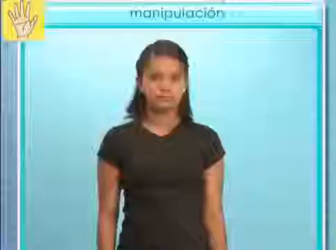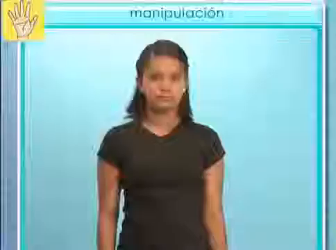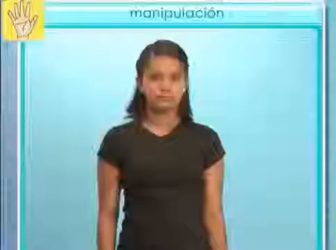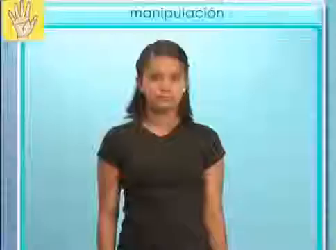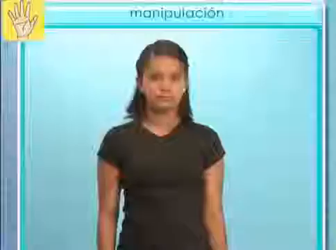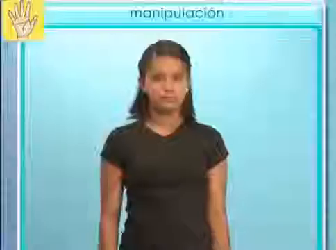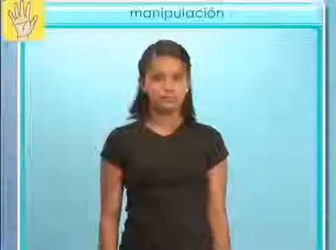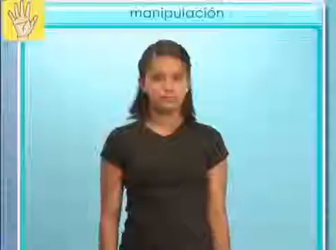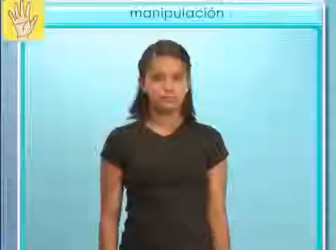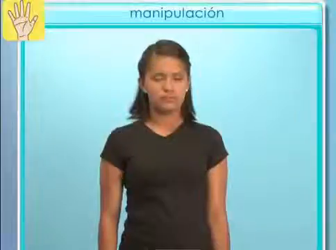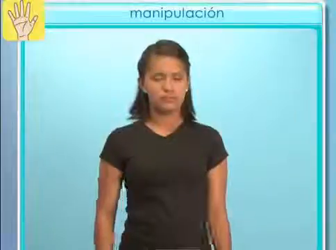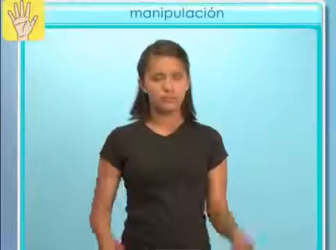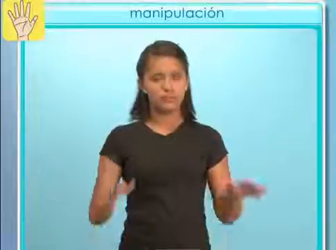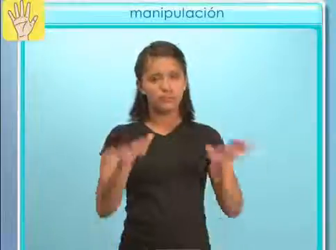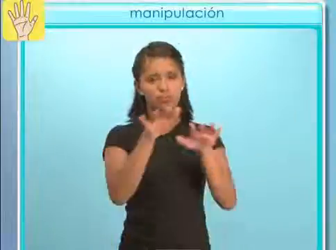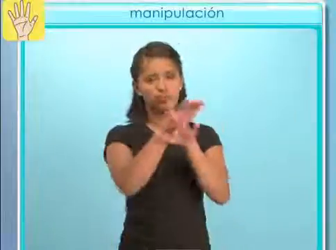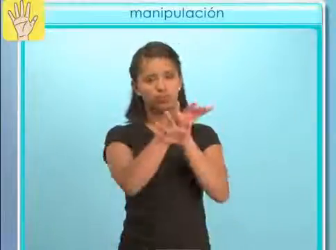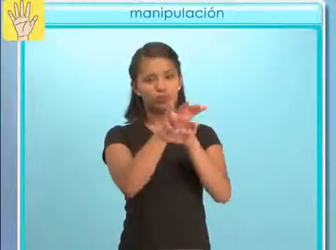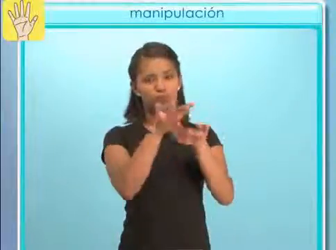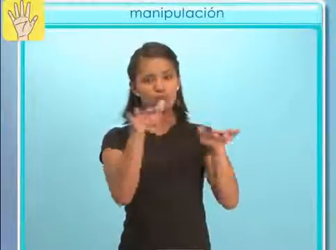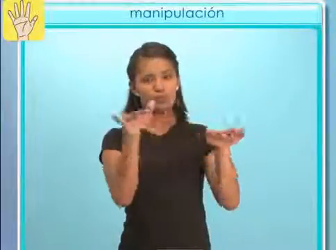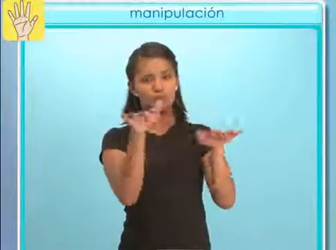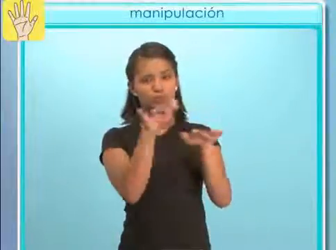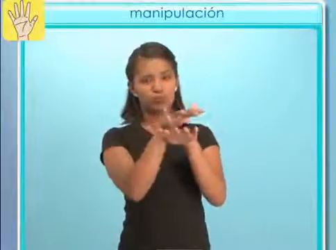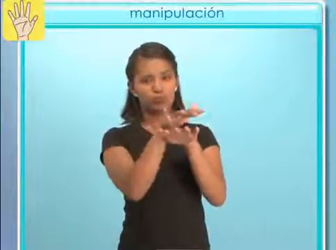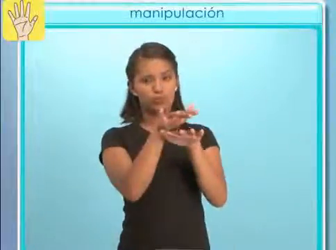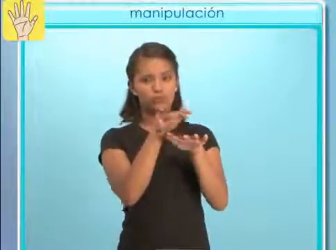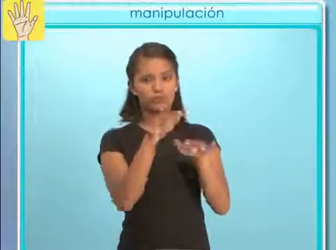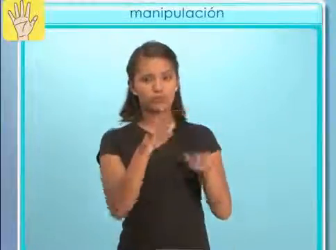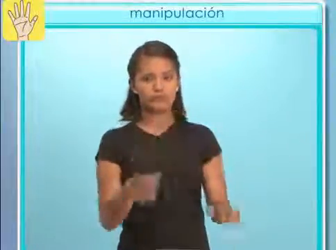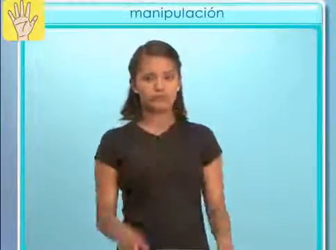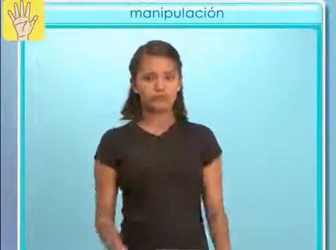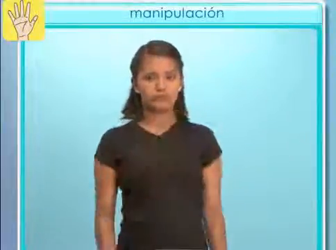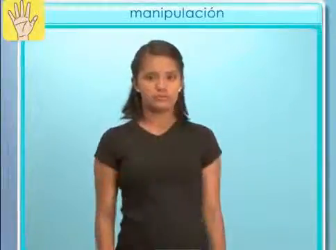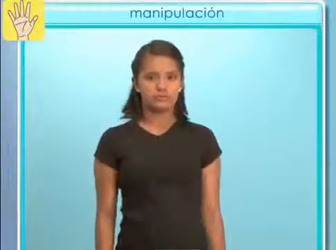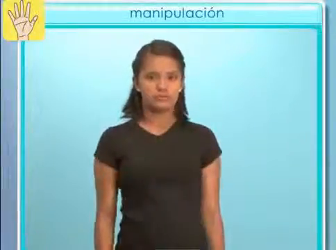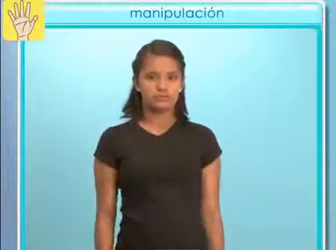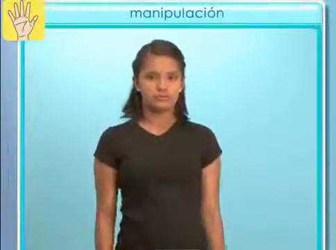MANIPULACIÓN